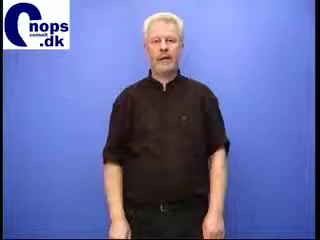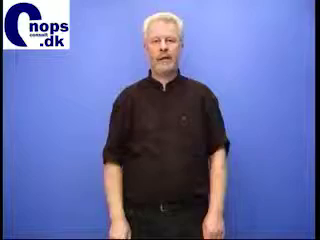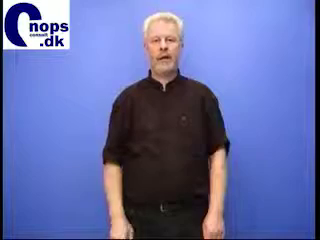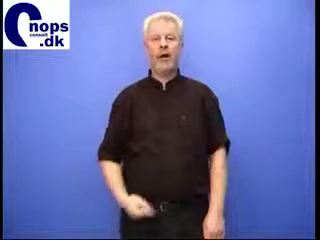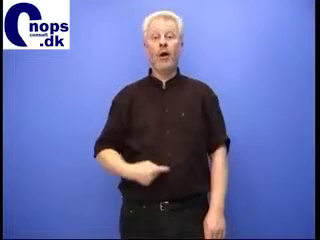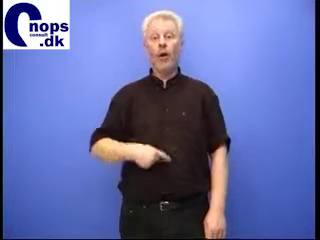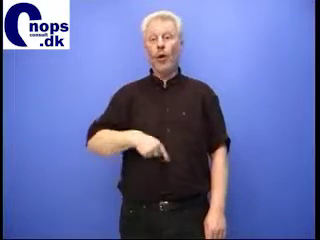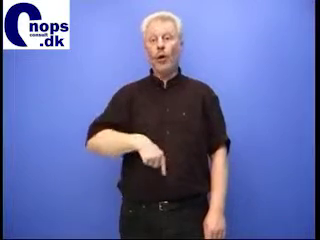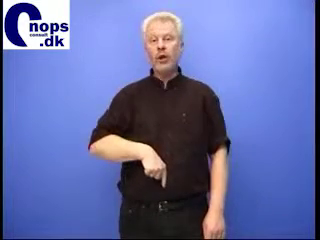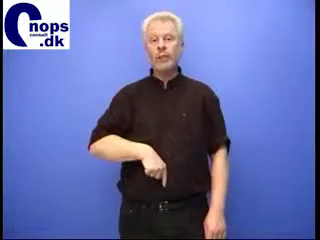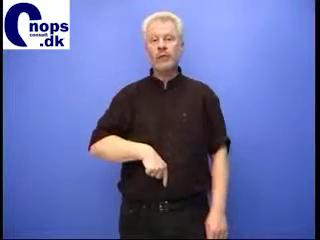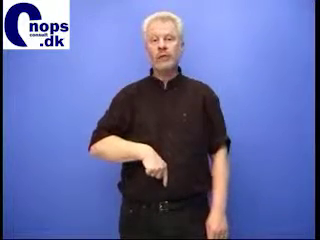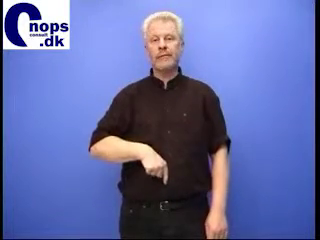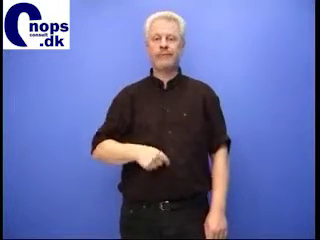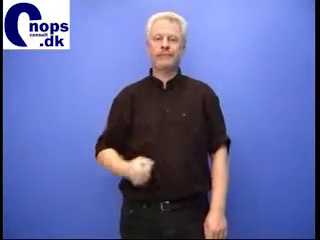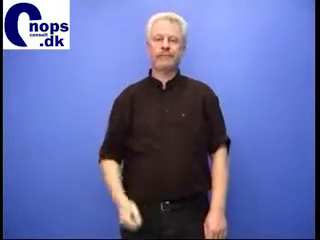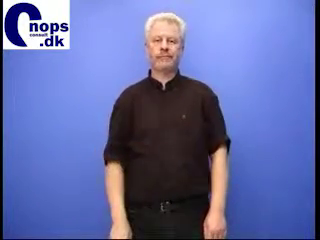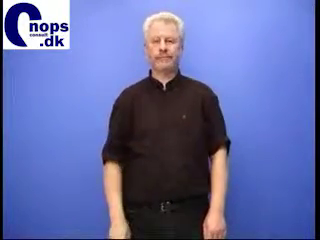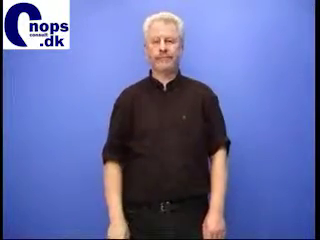underbukser